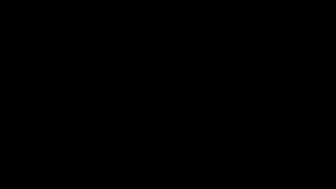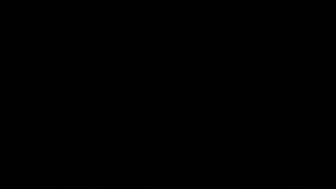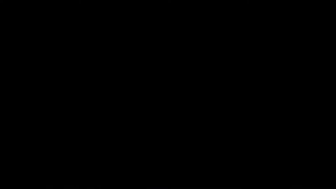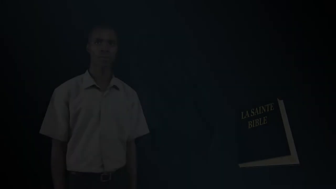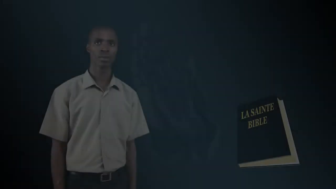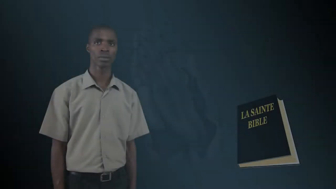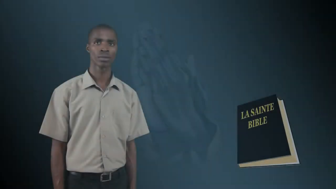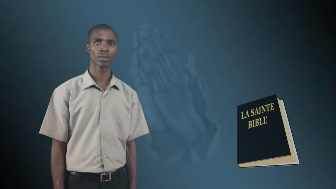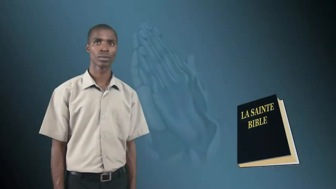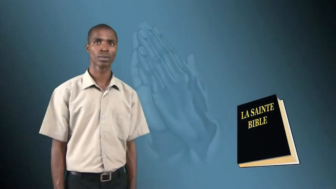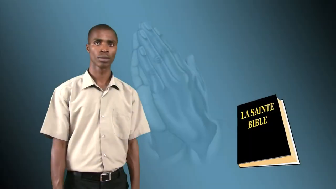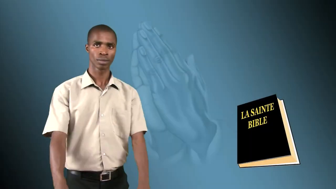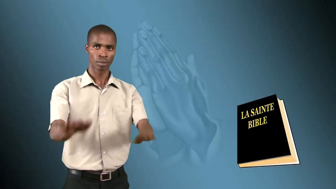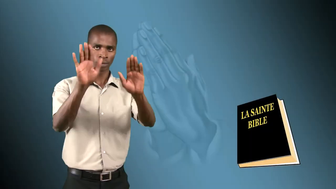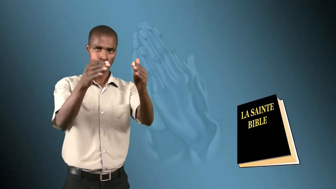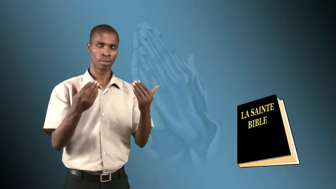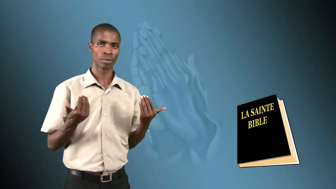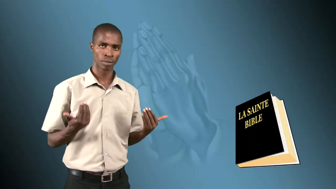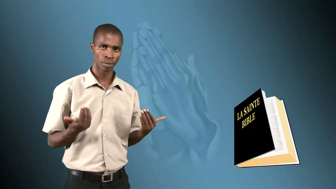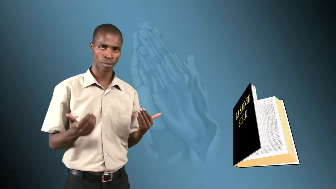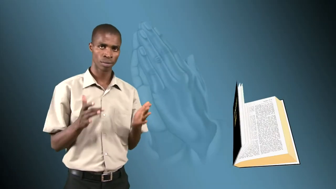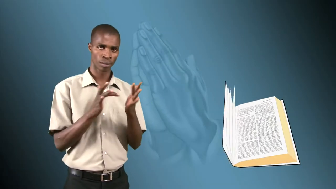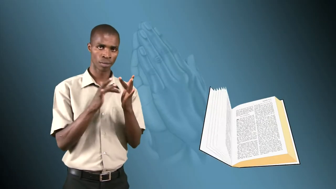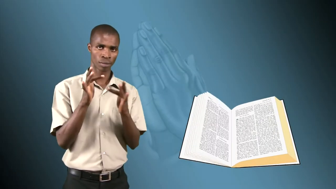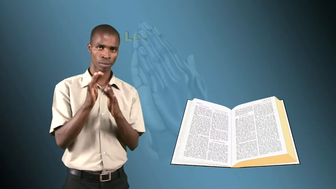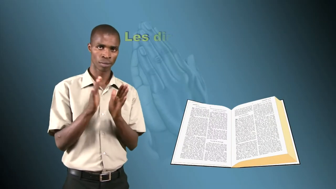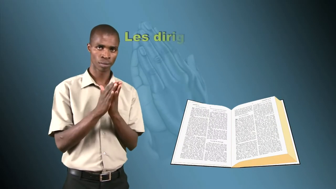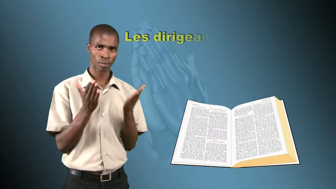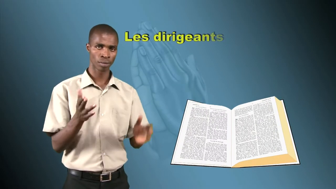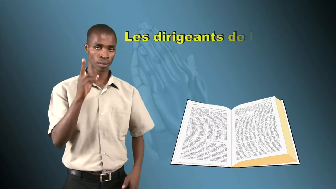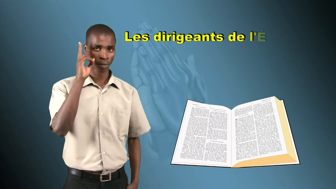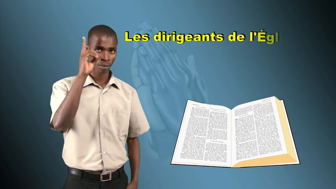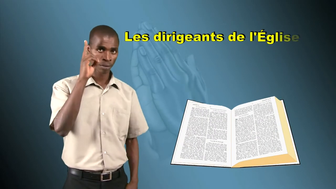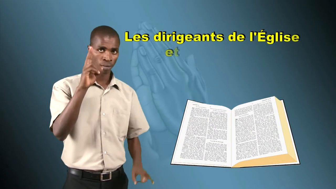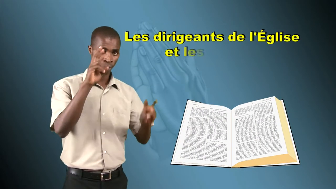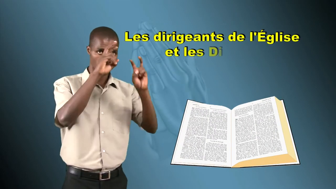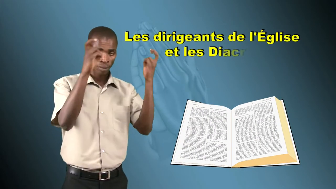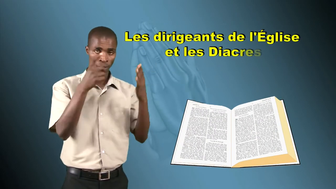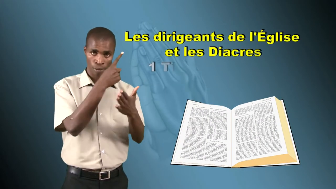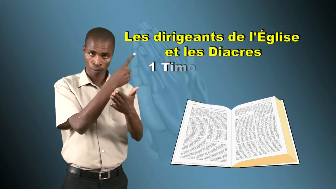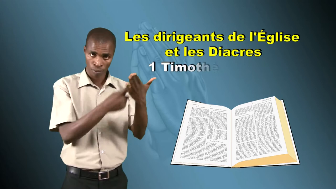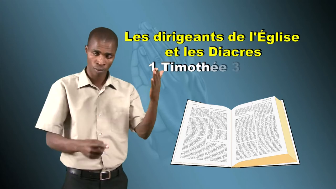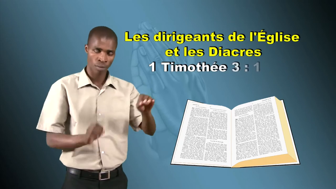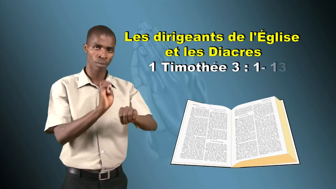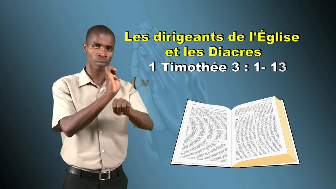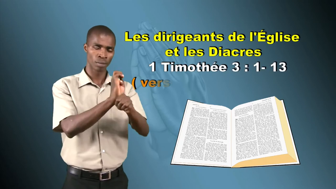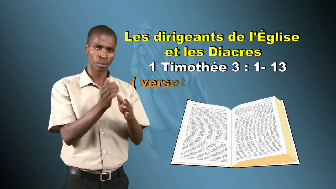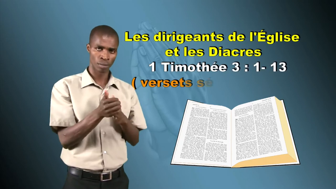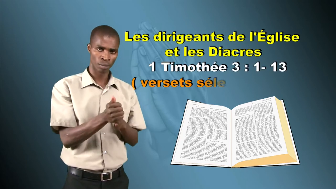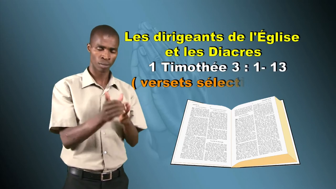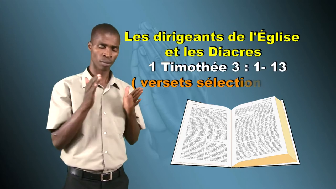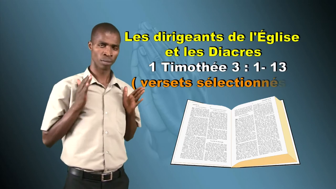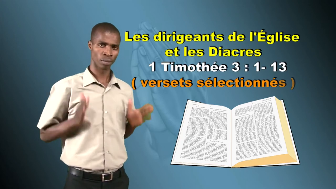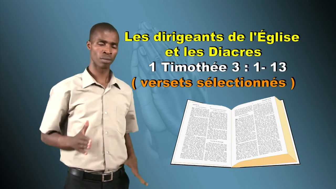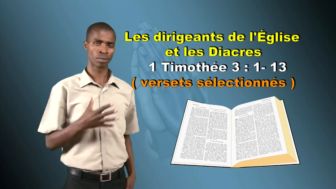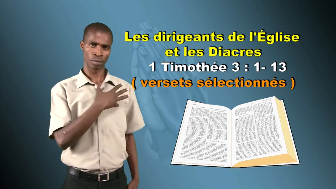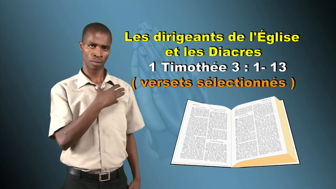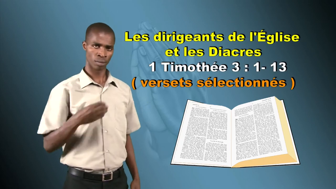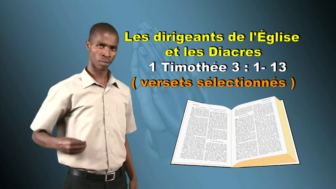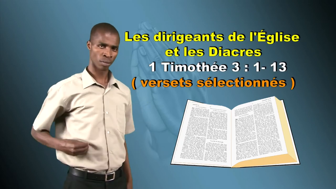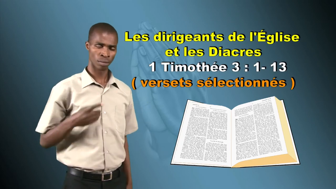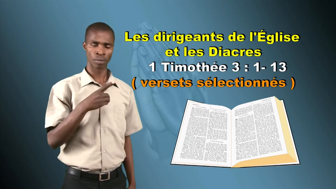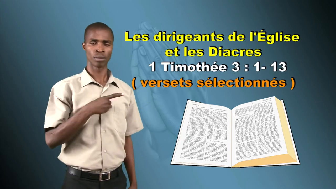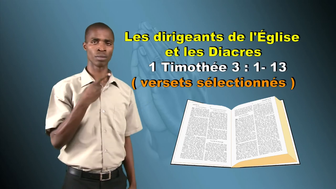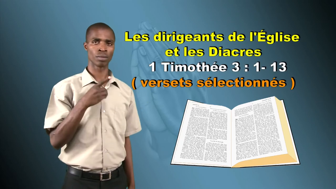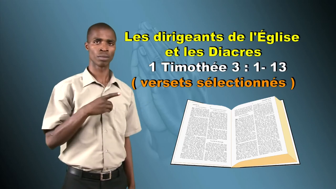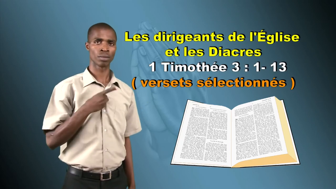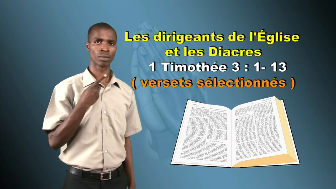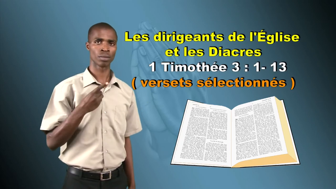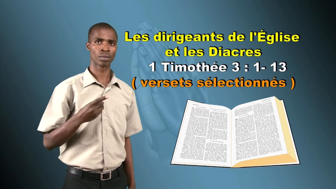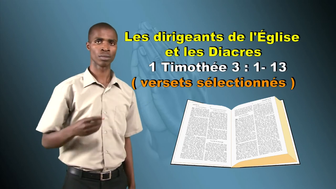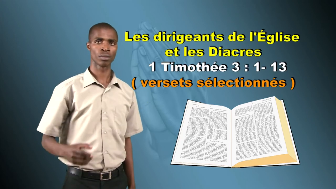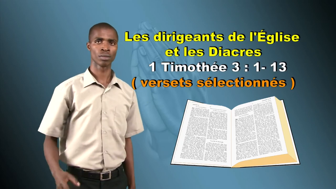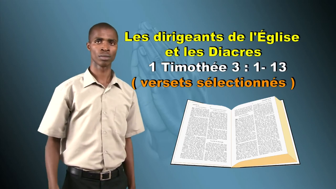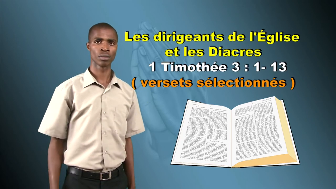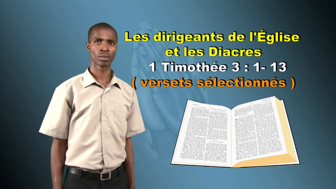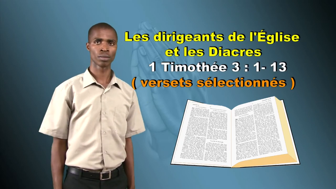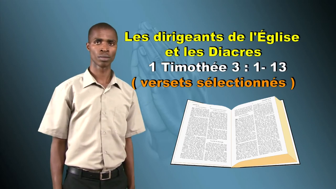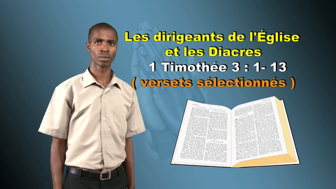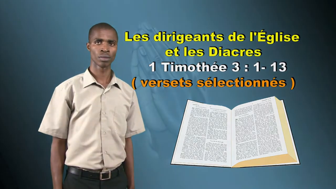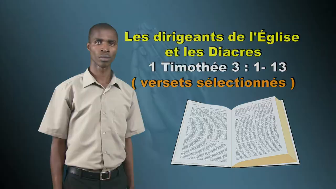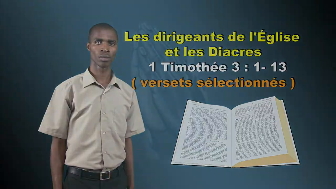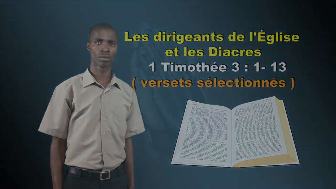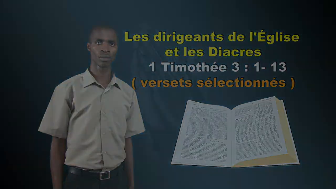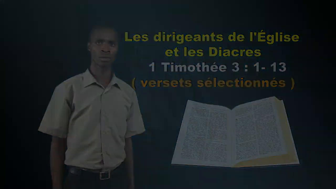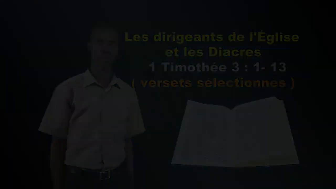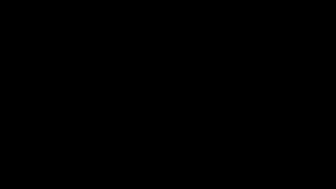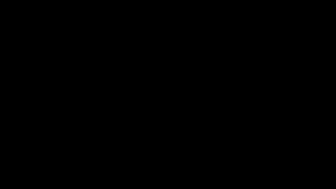Les dirigeants de l'Église et les Diacres